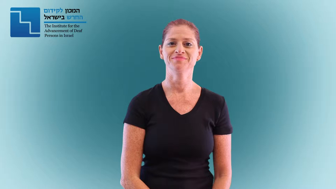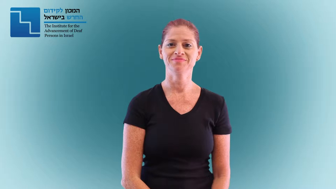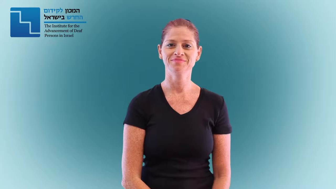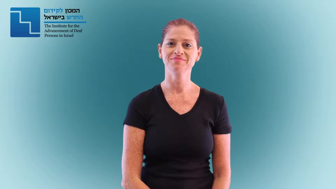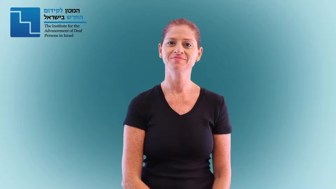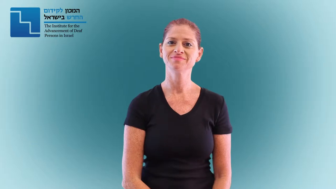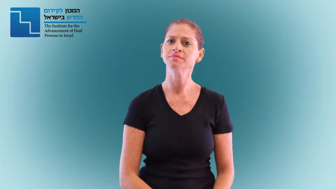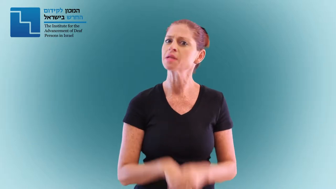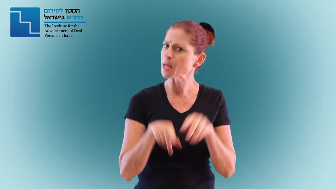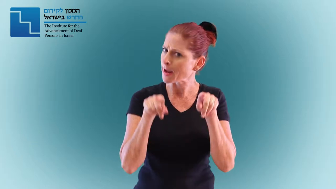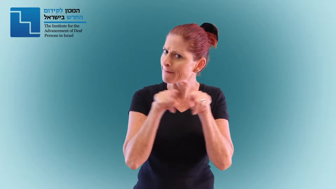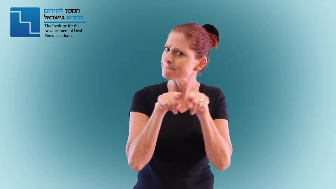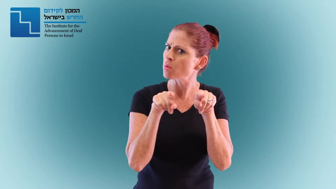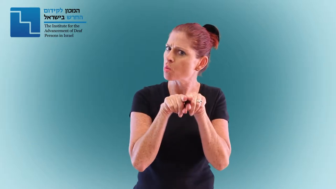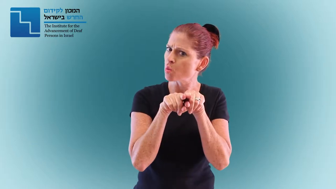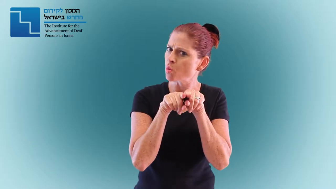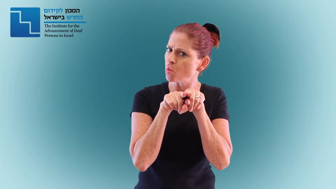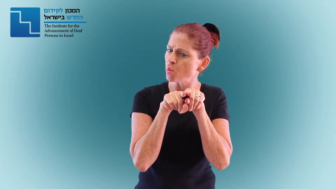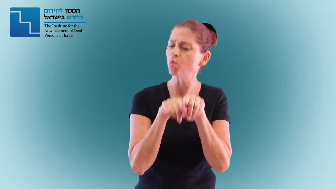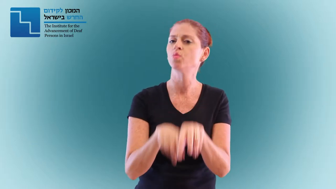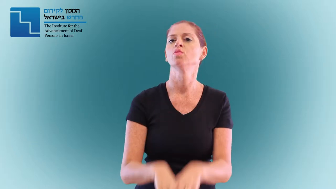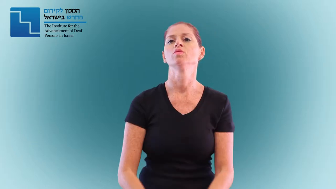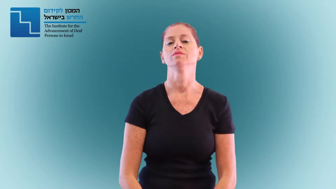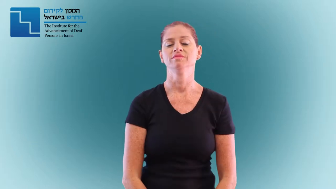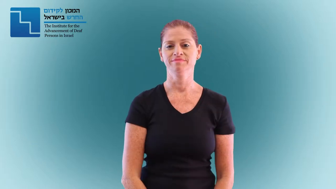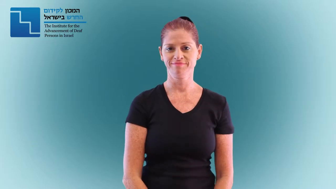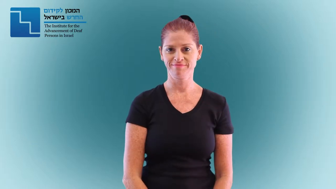כמו